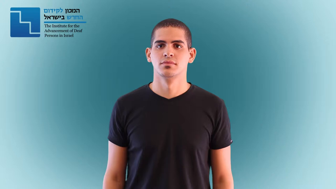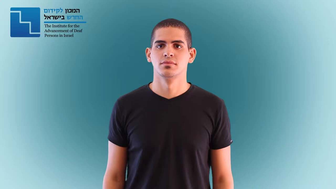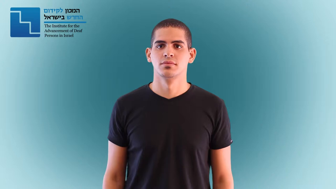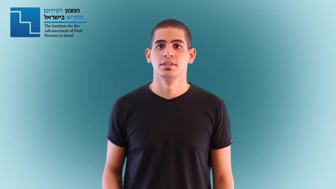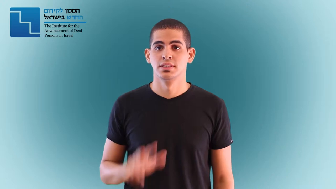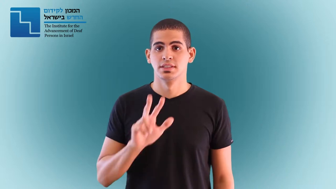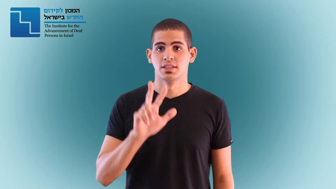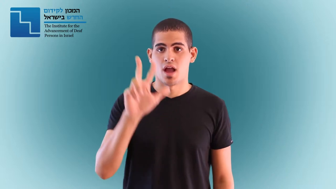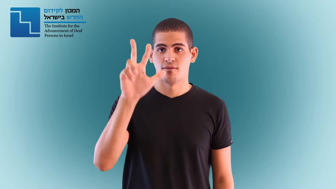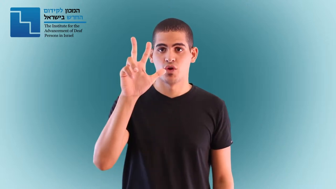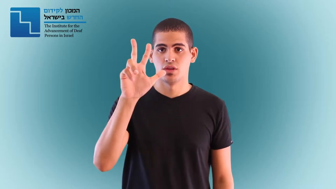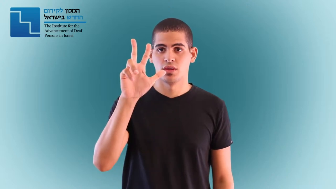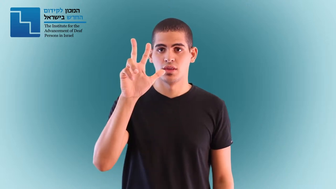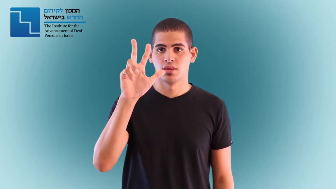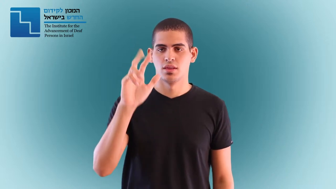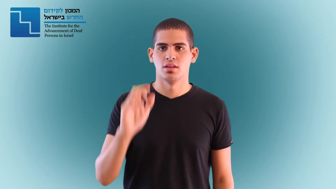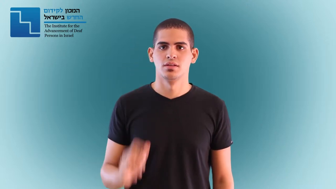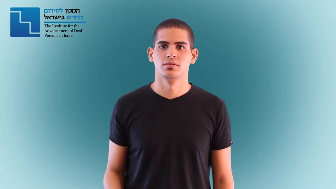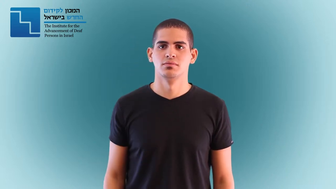צפון